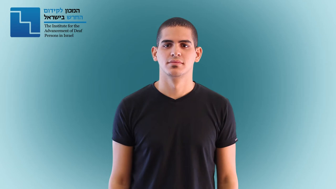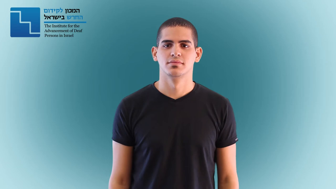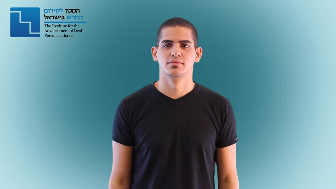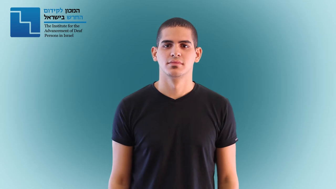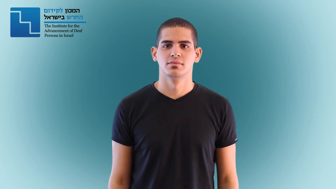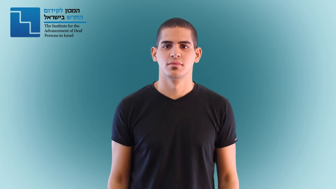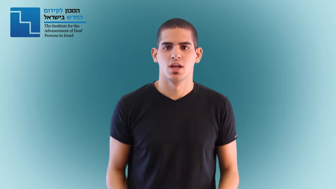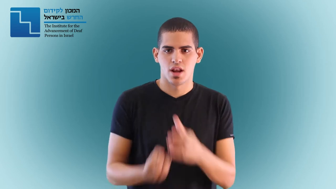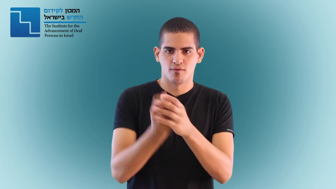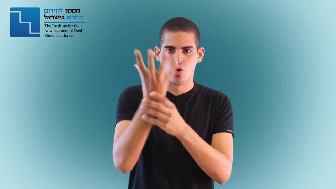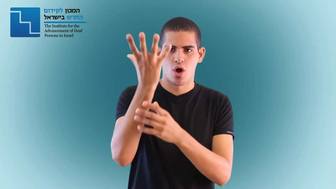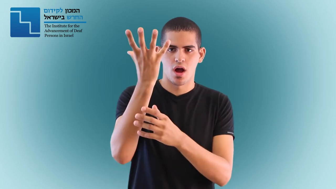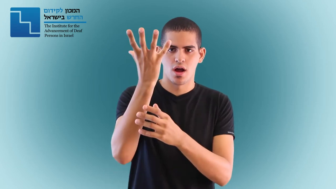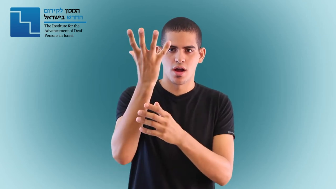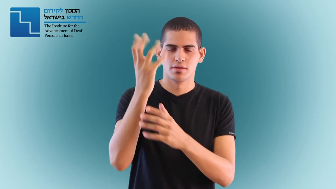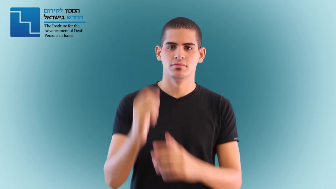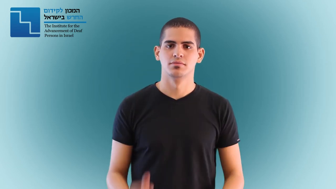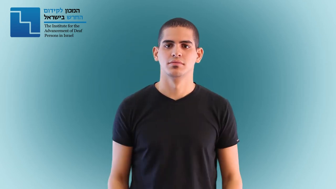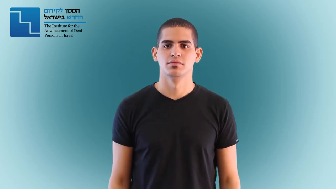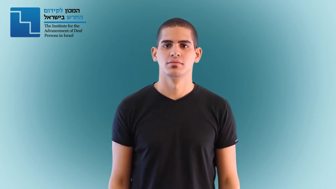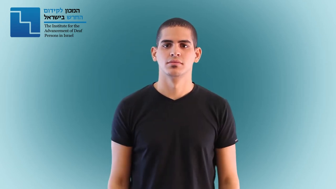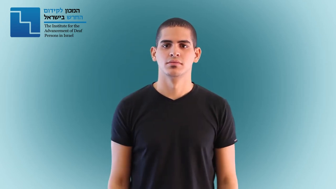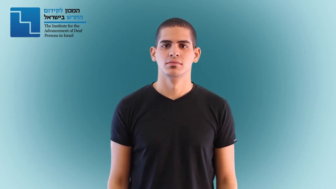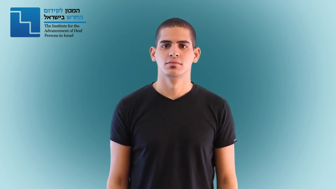לברוא